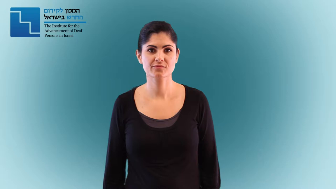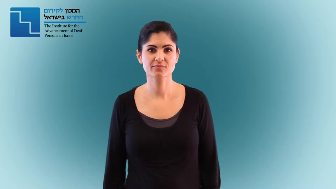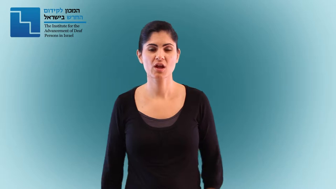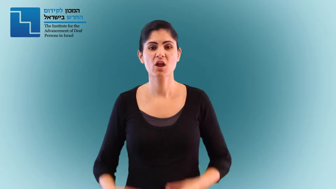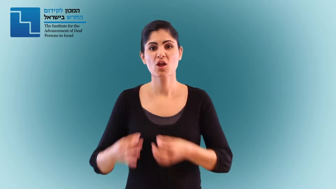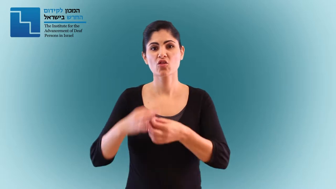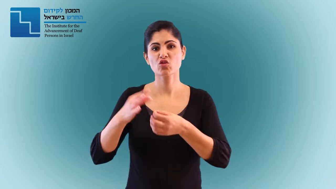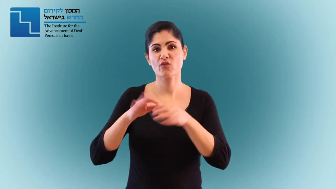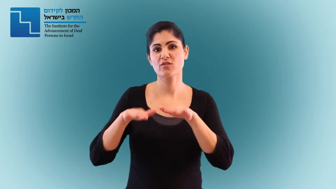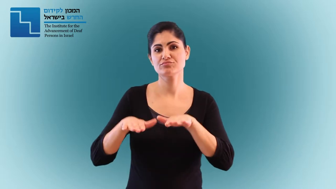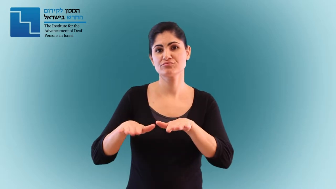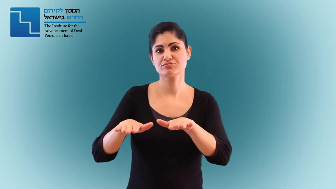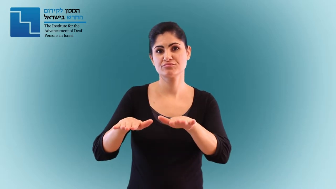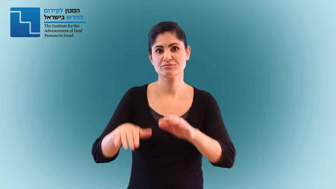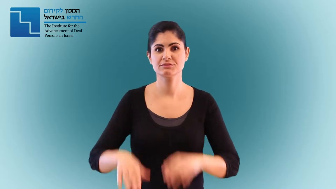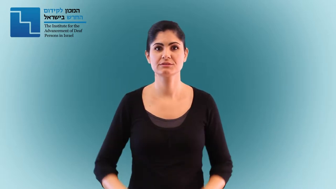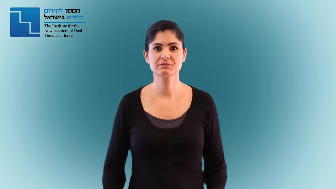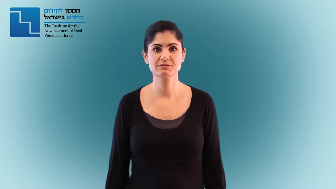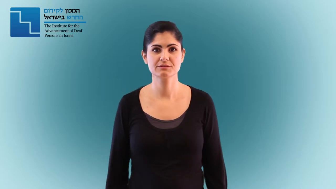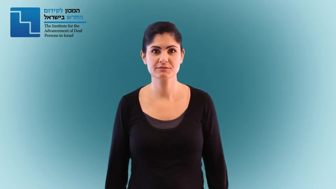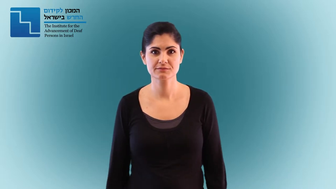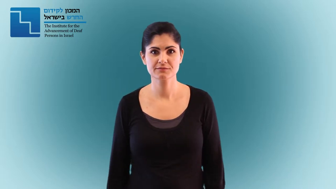לתפור